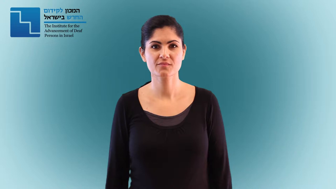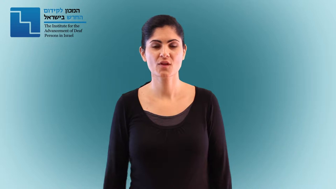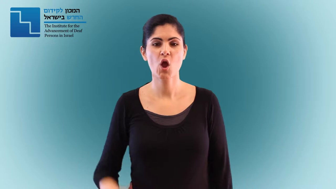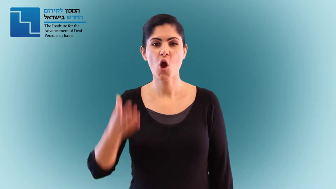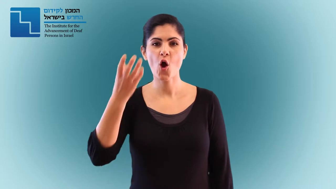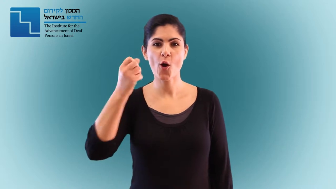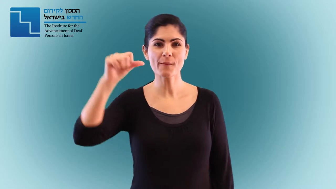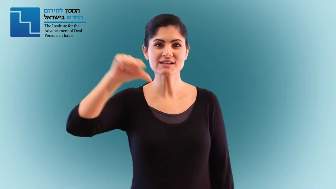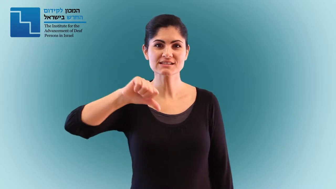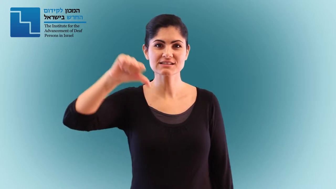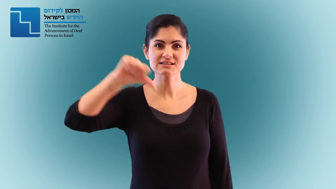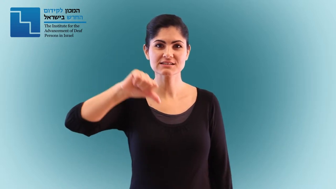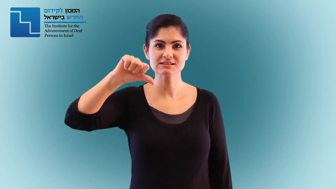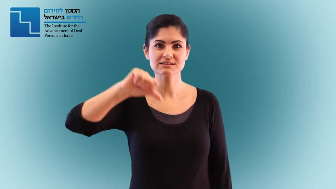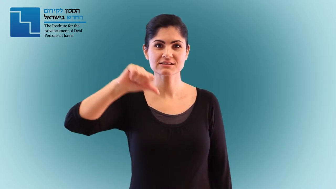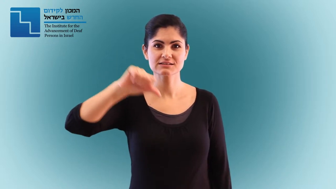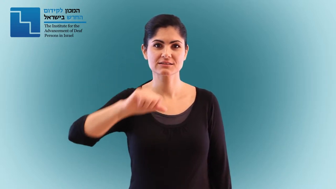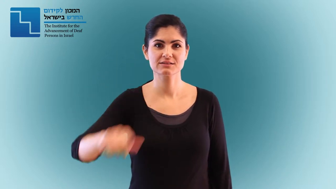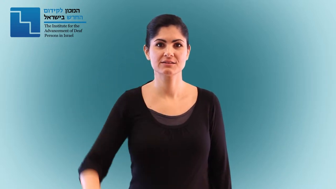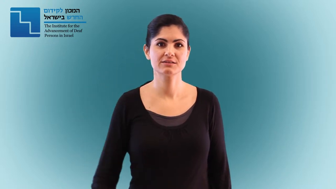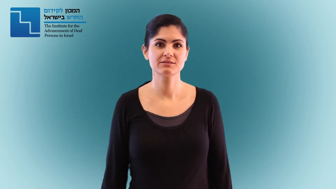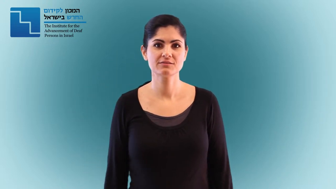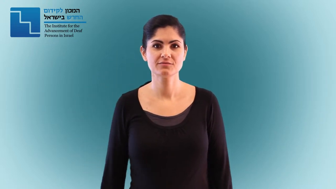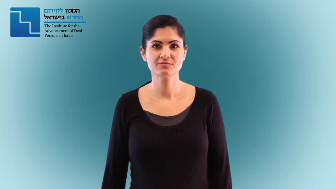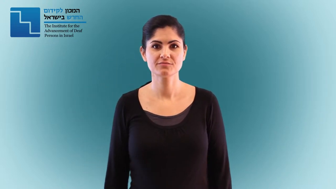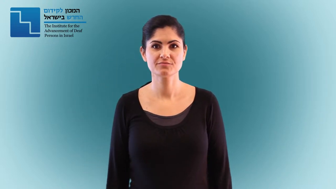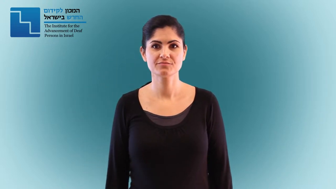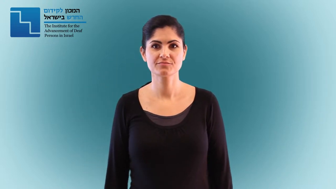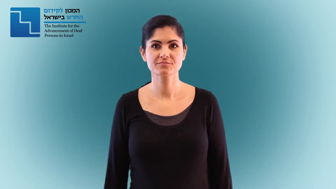חומץ